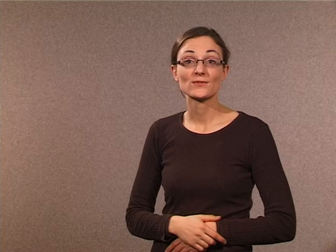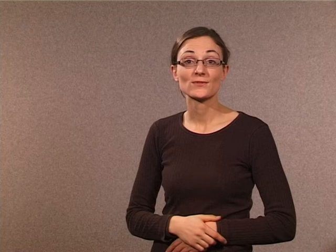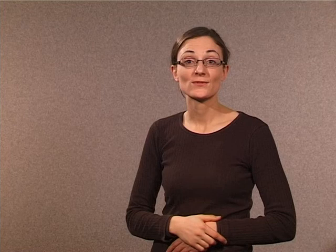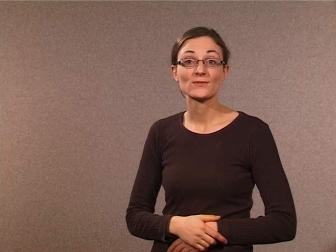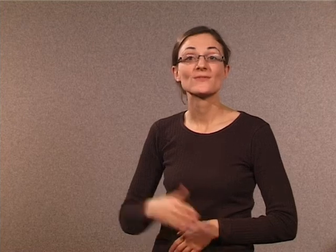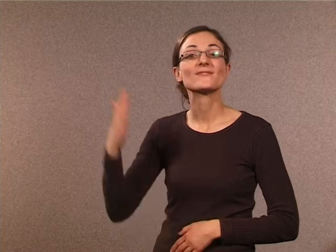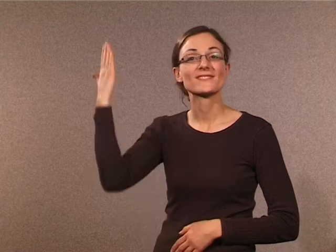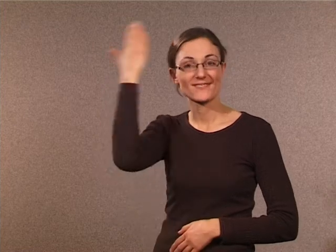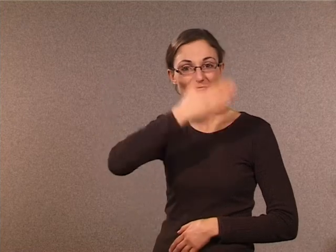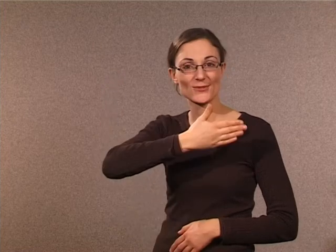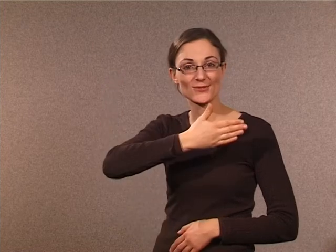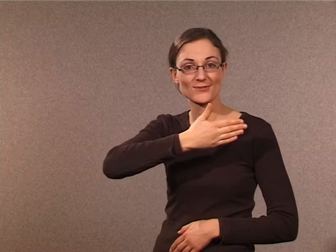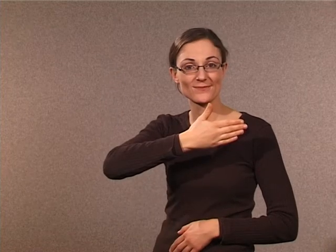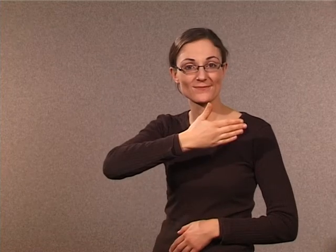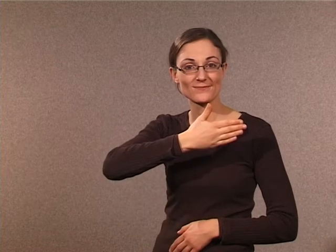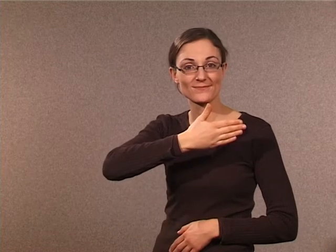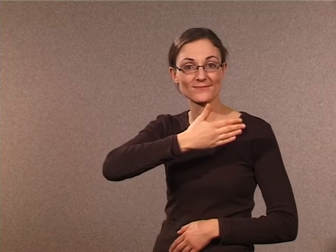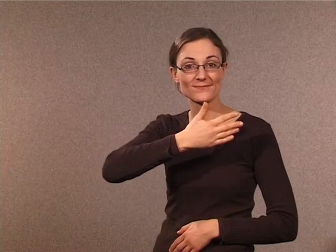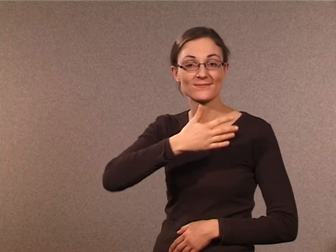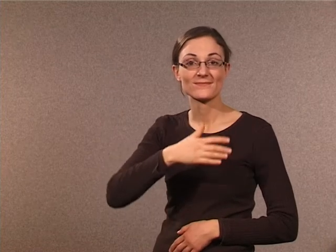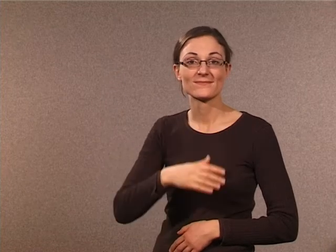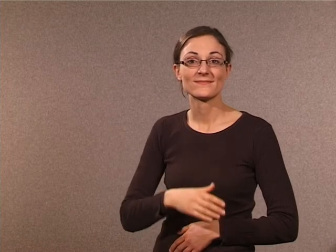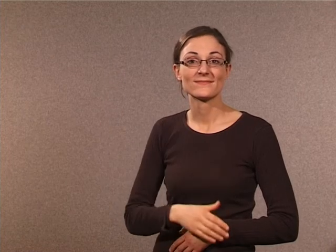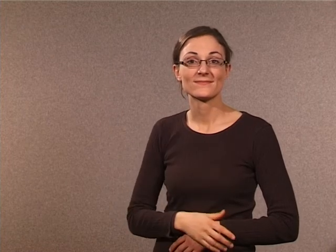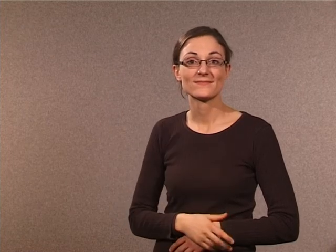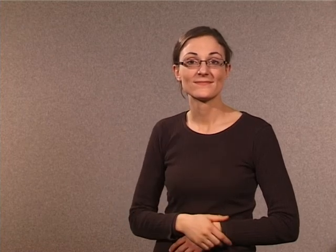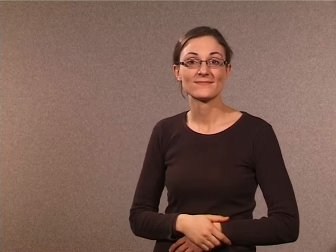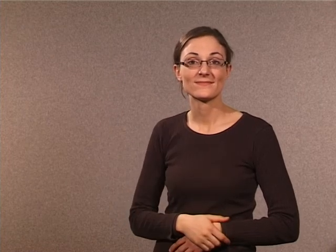svartur litir